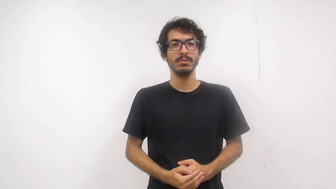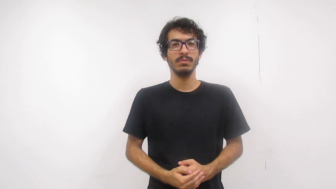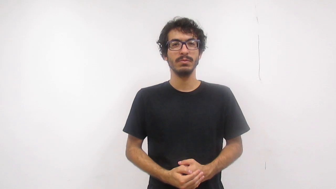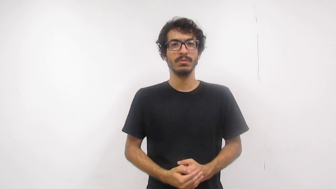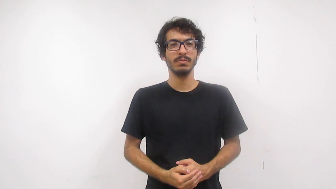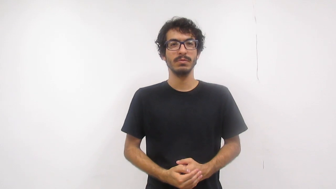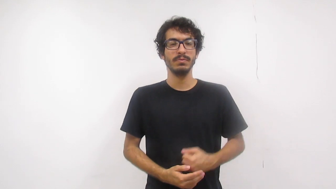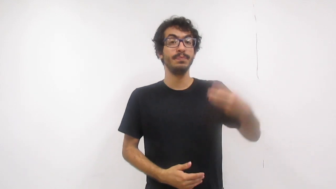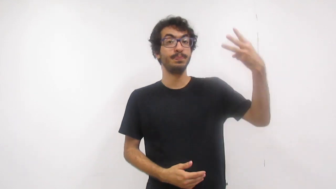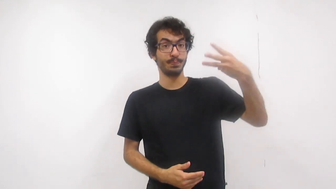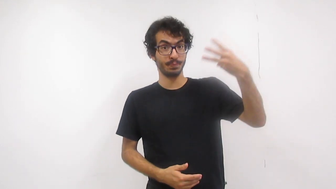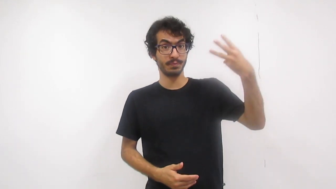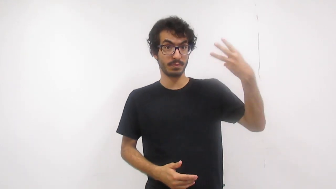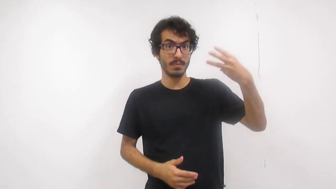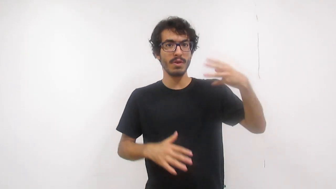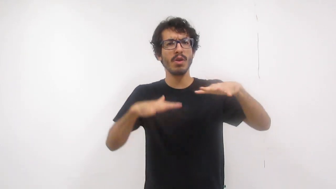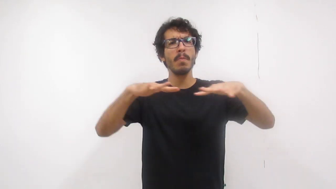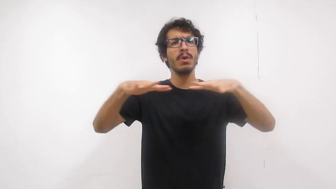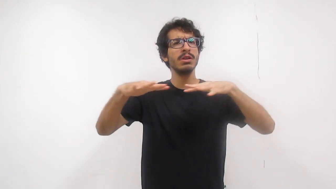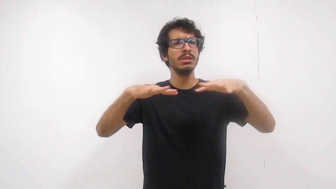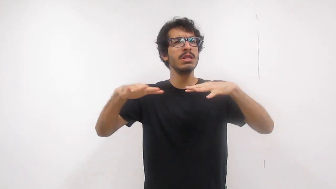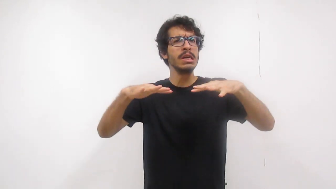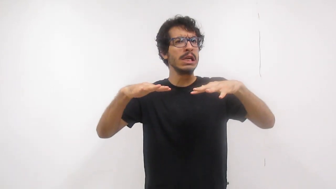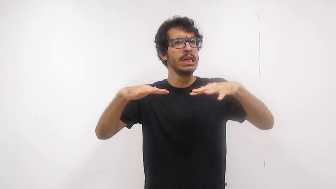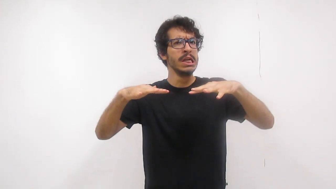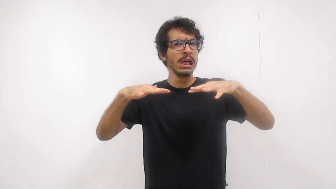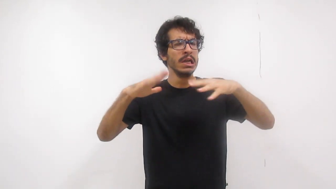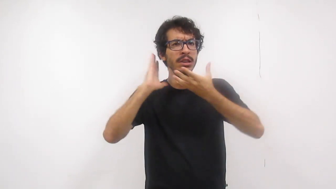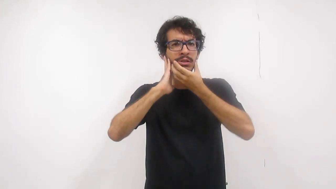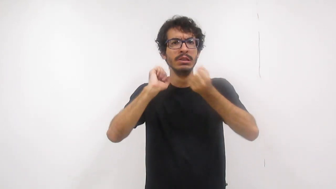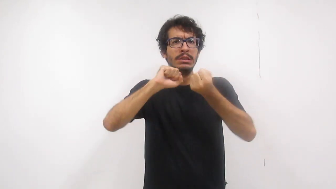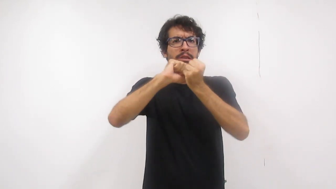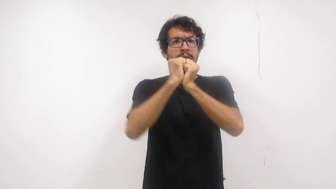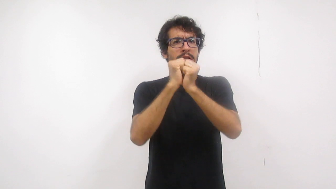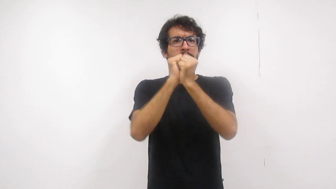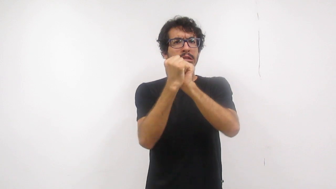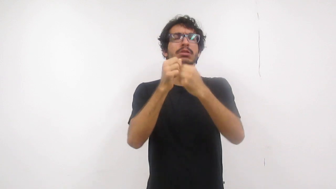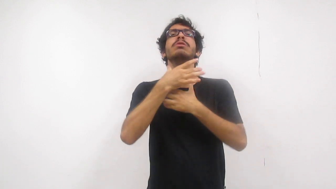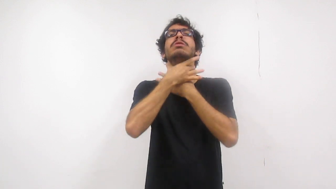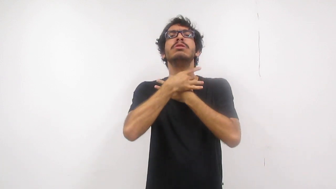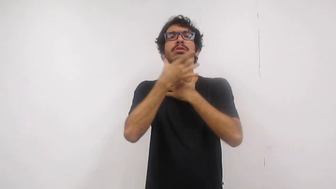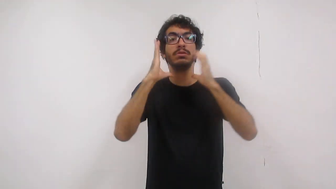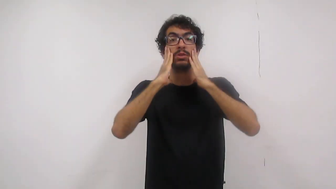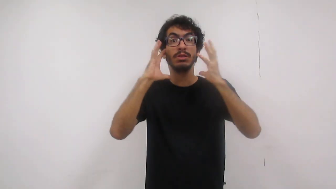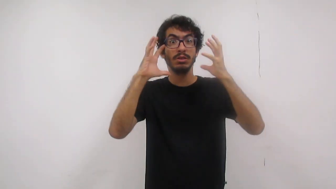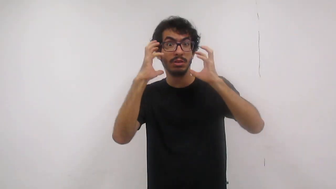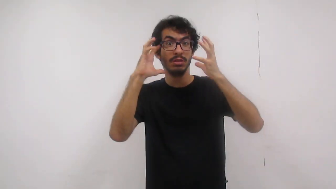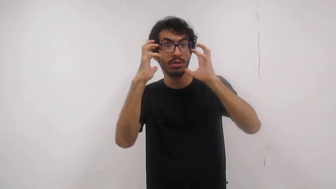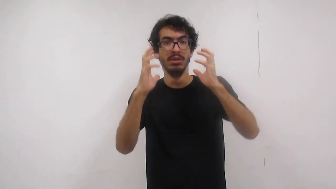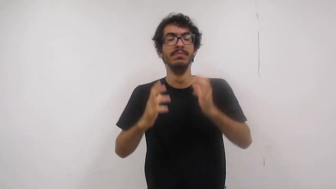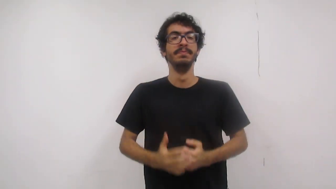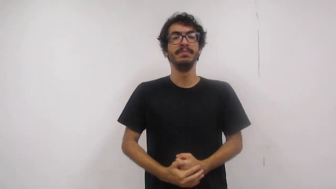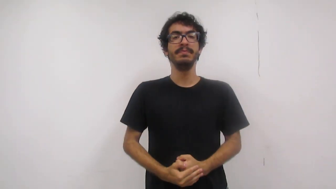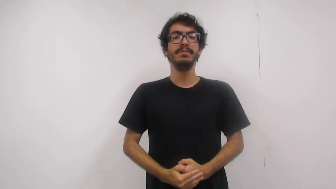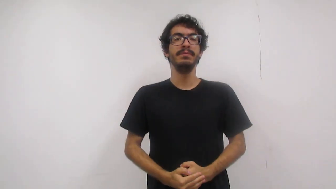Alteracoes dos movimentos